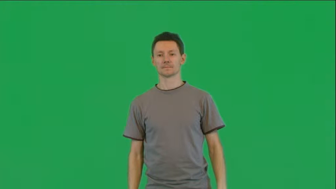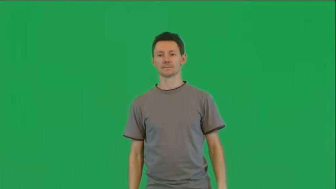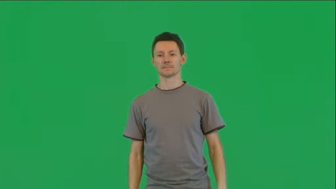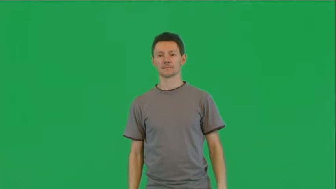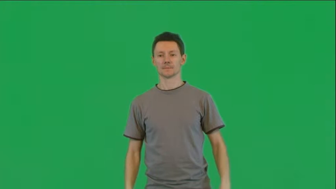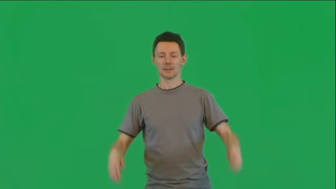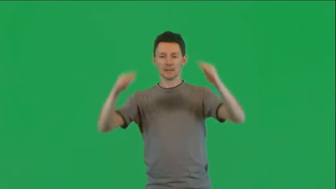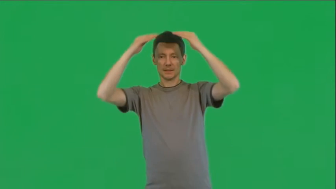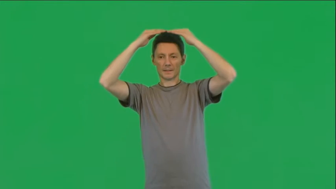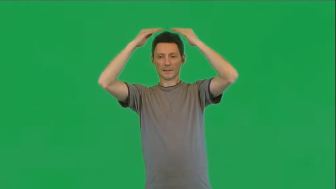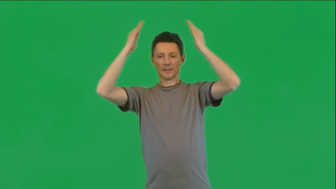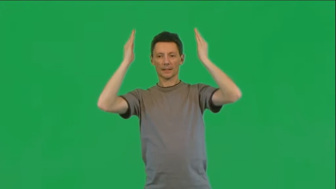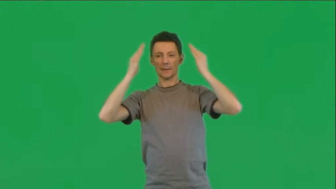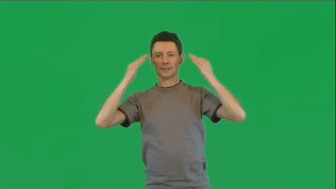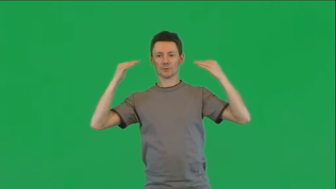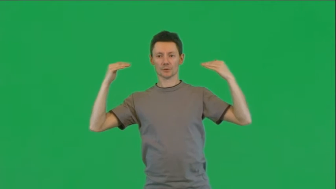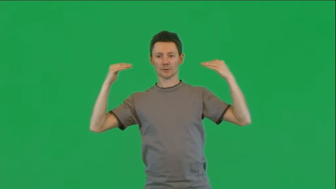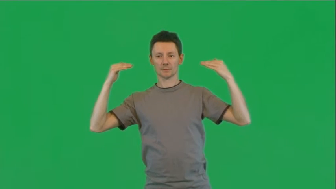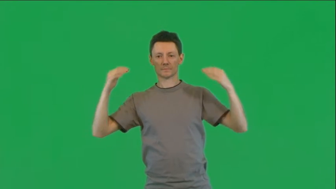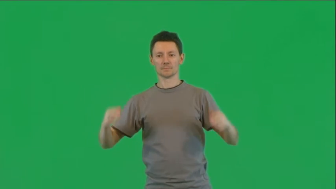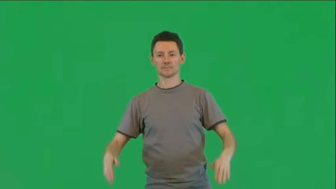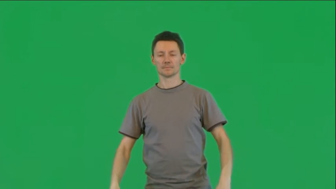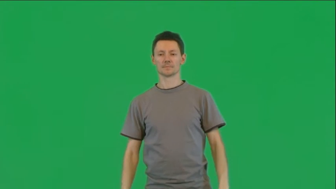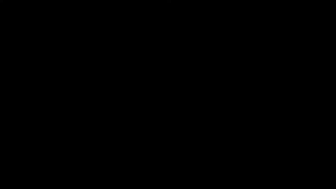kapelusz